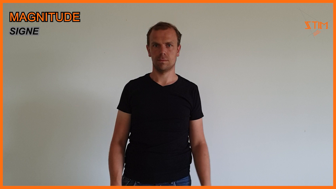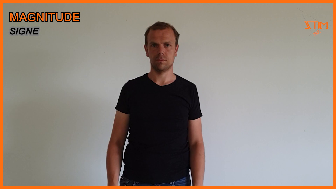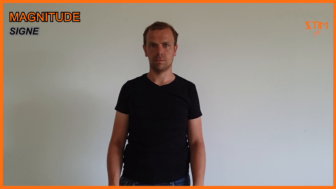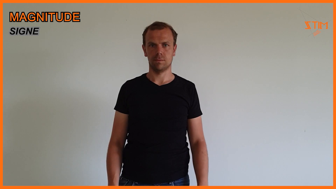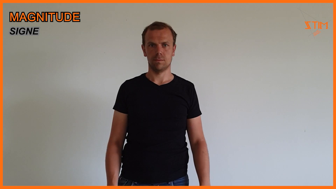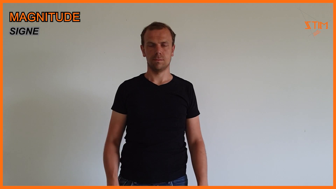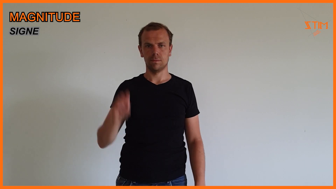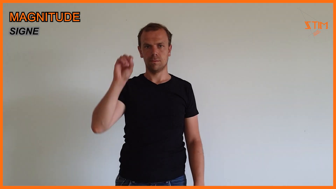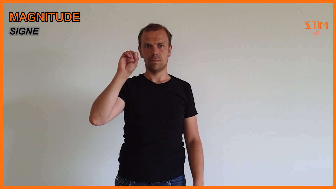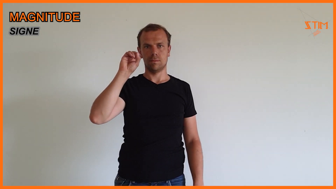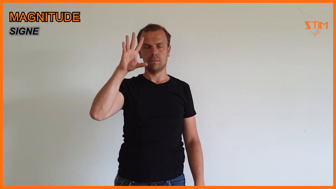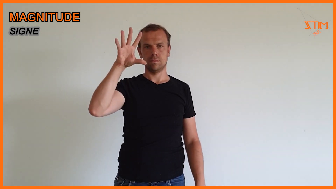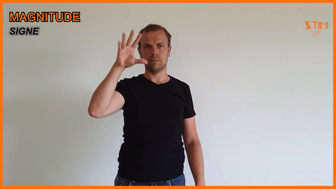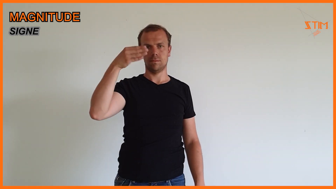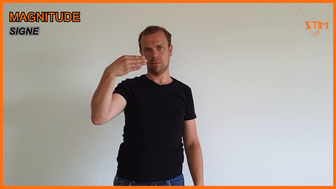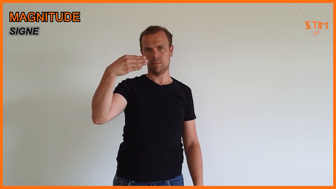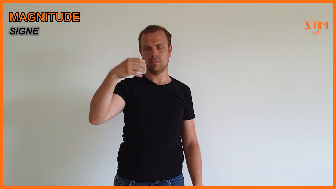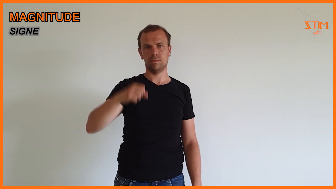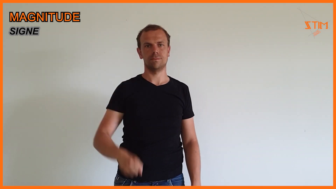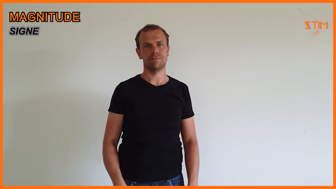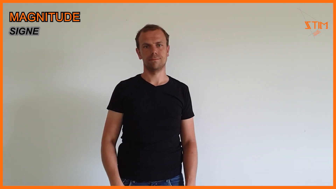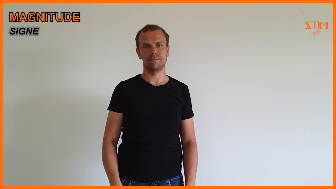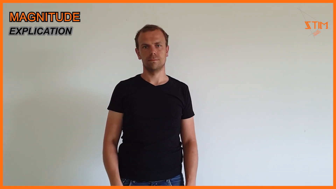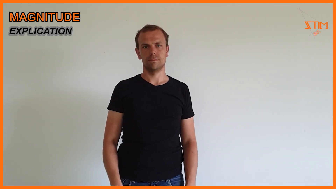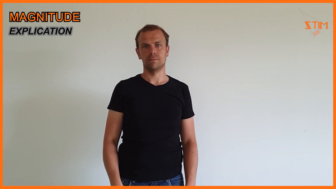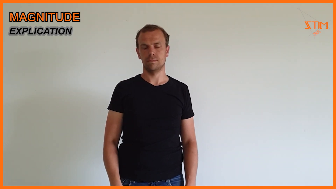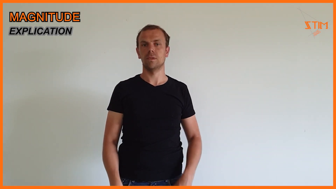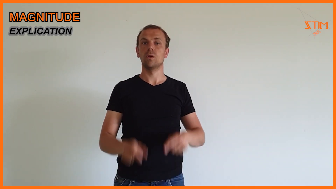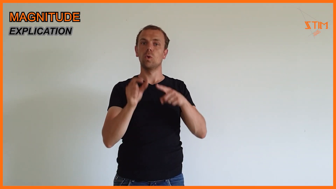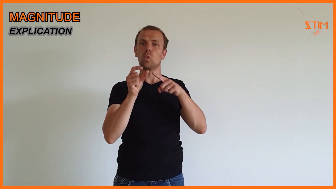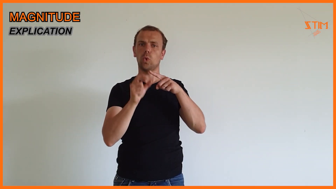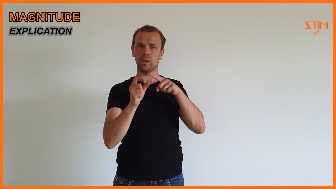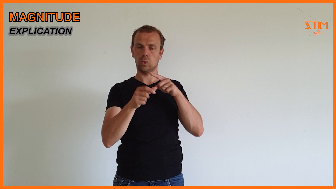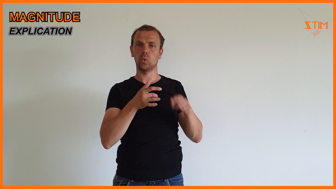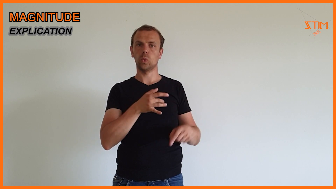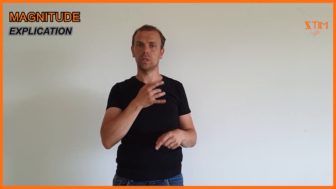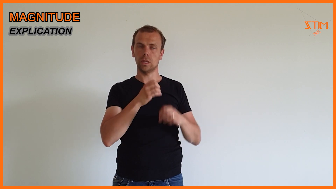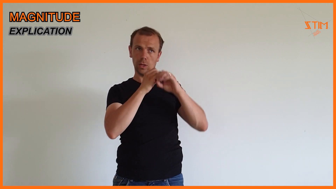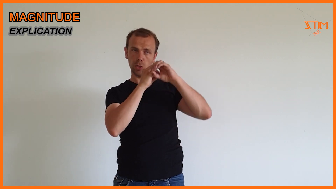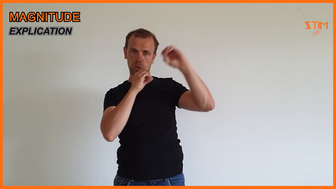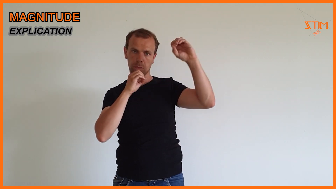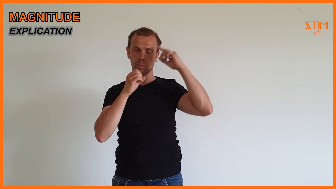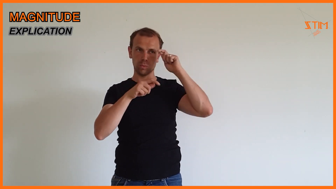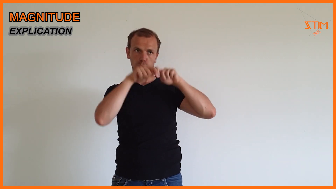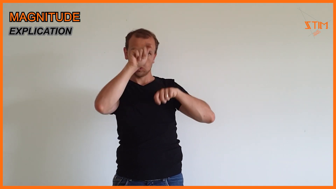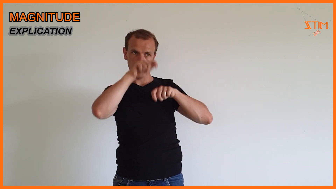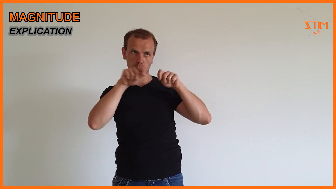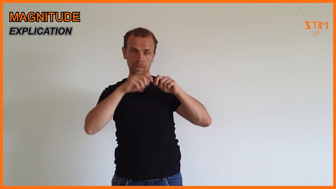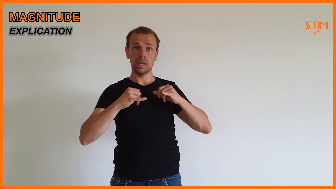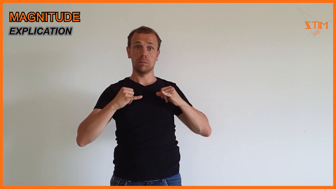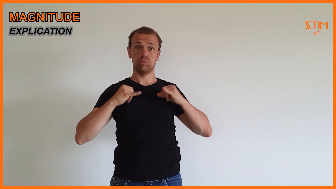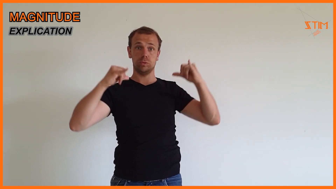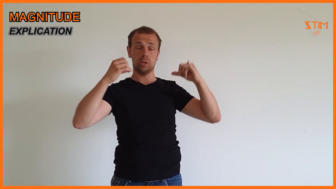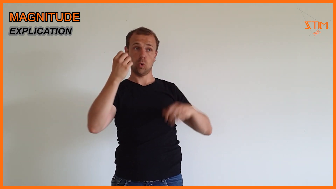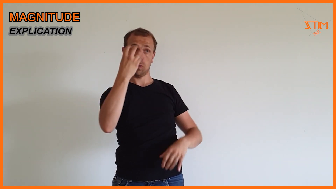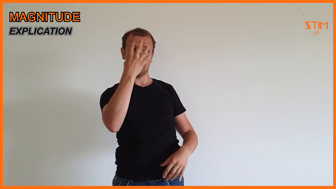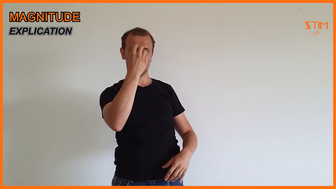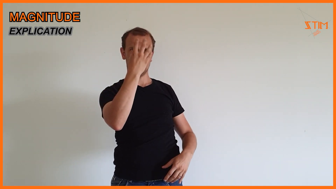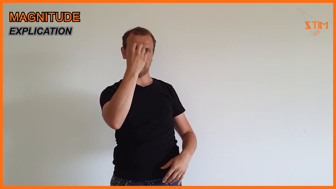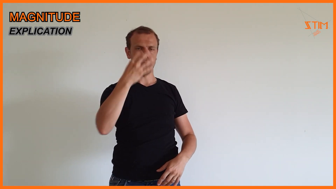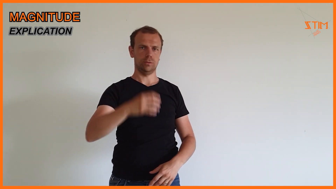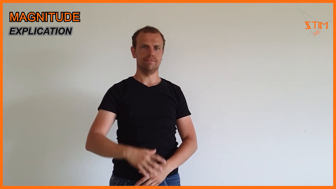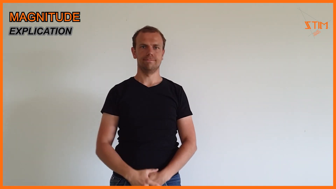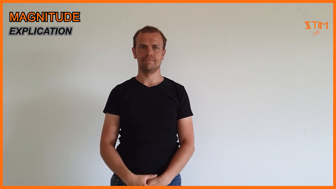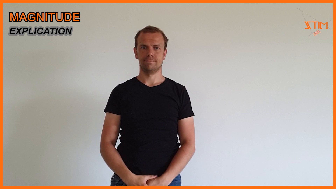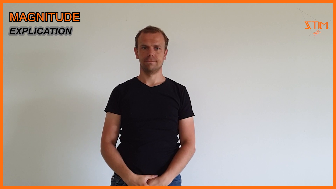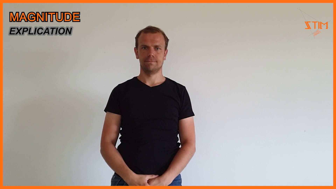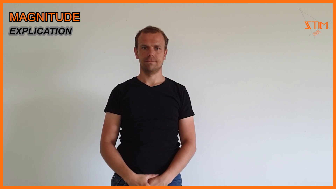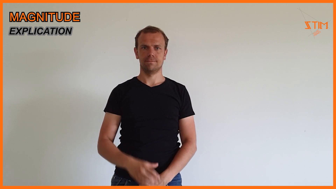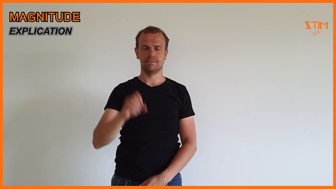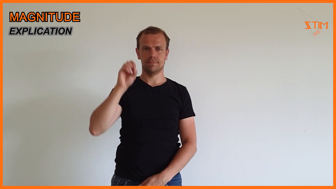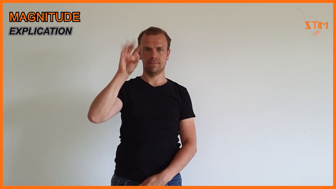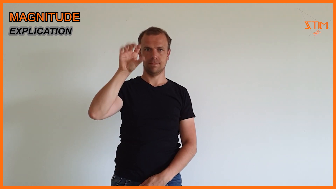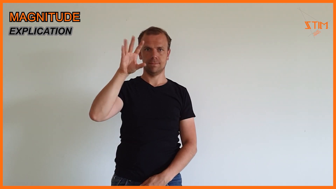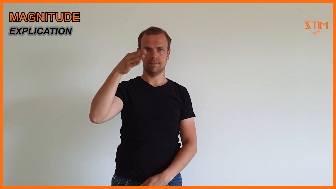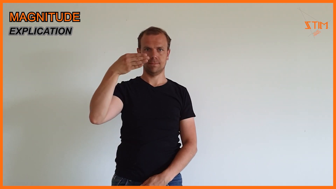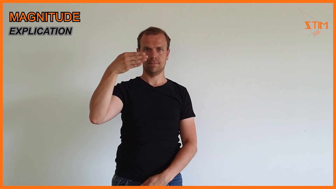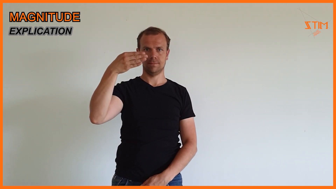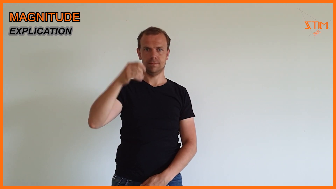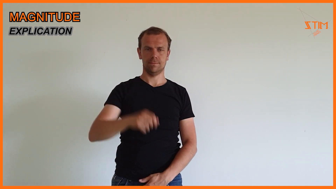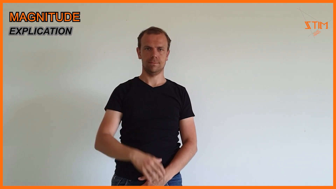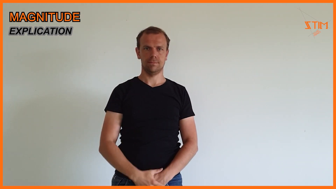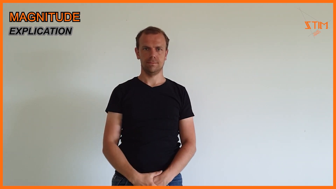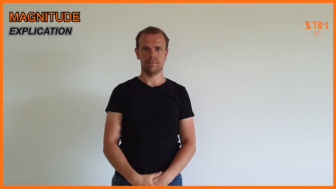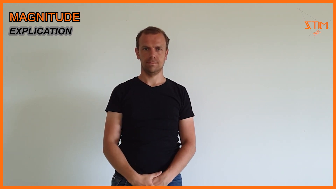Magnitude